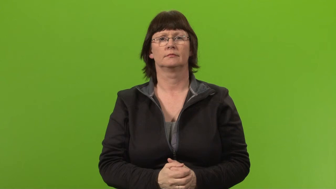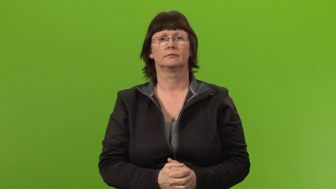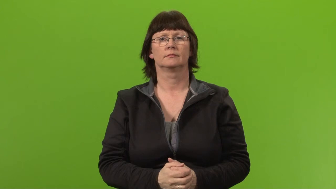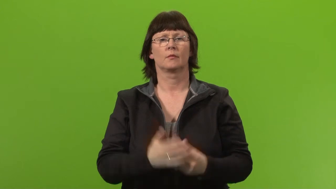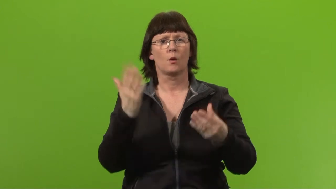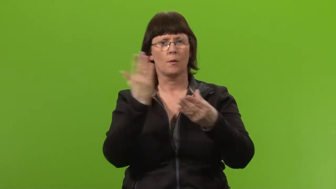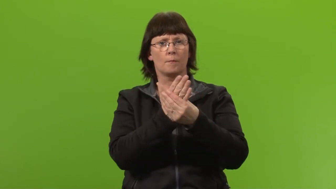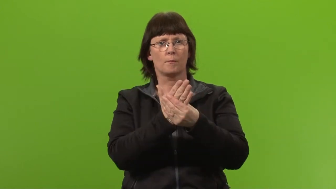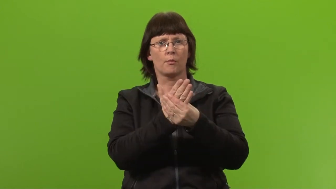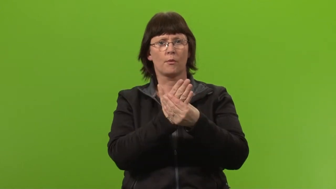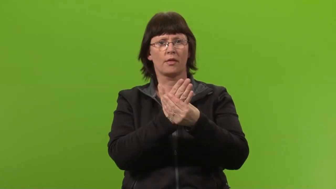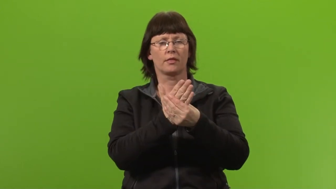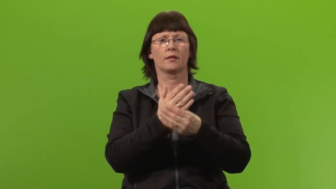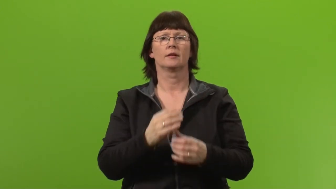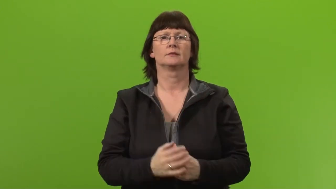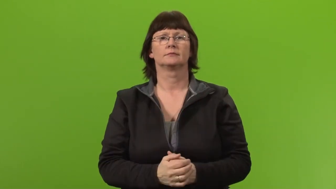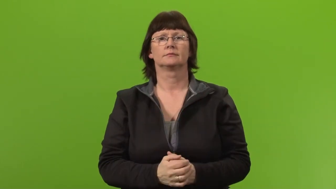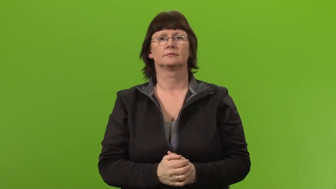Umboð